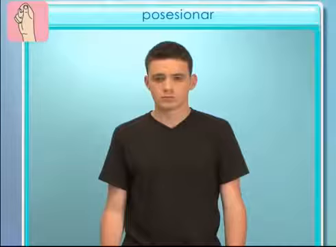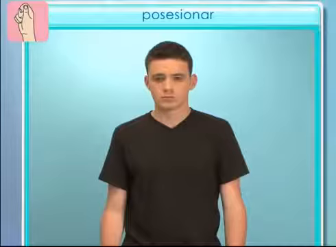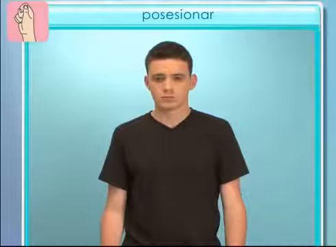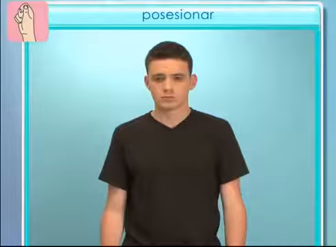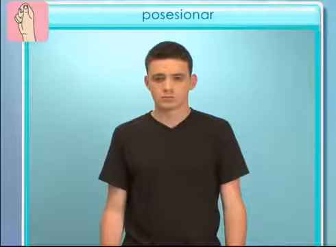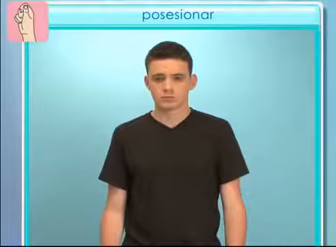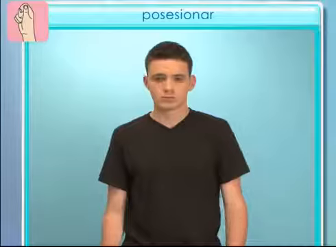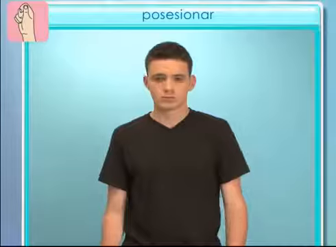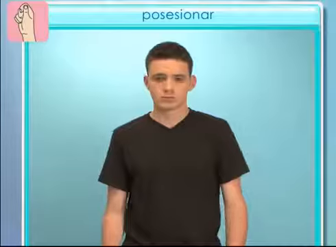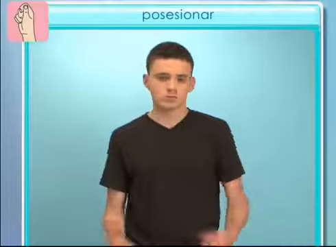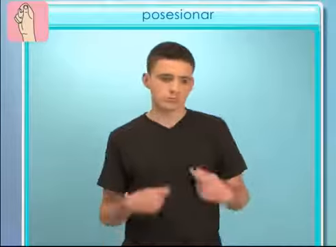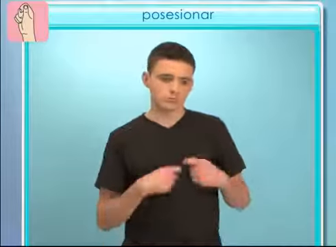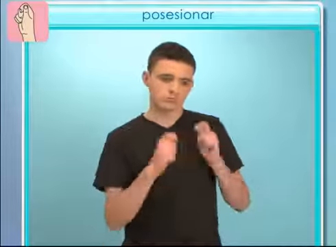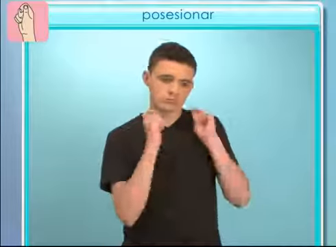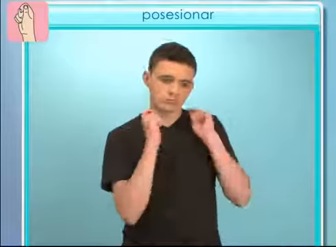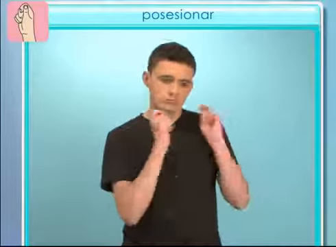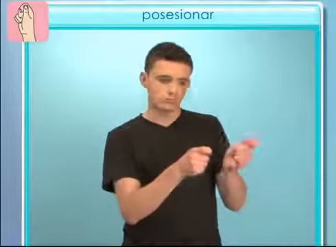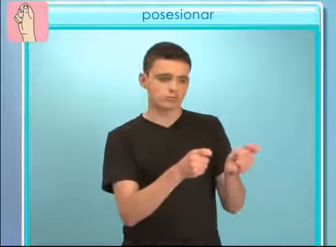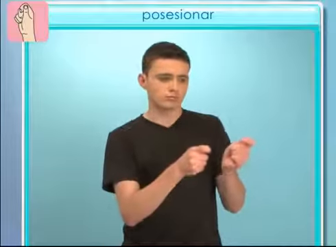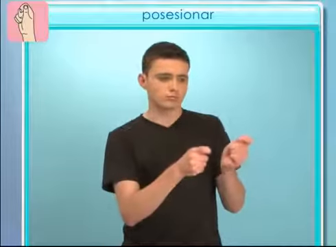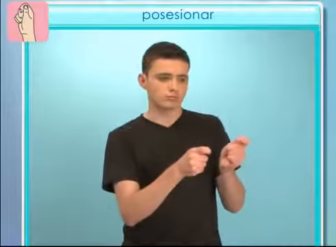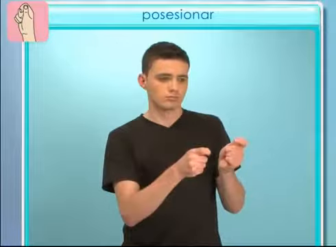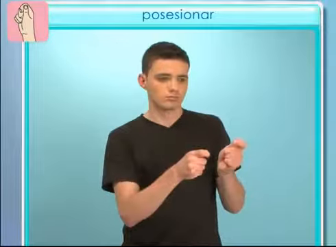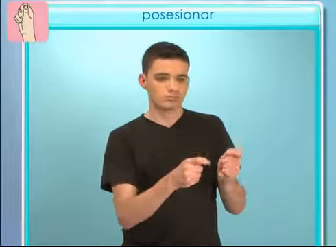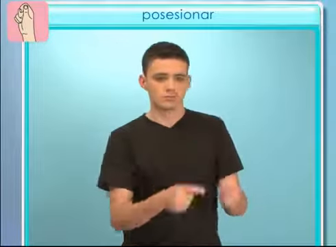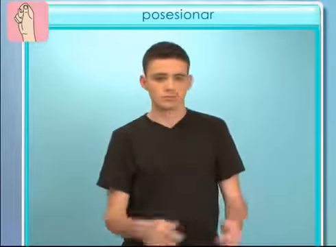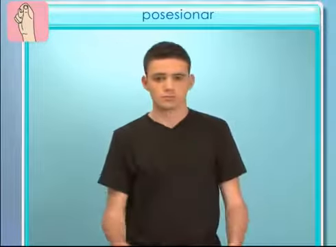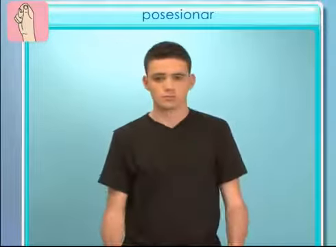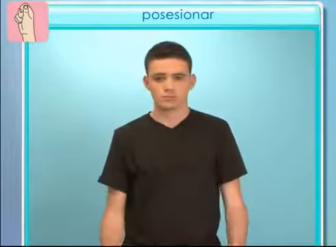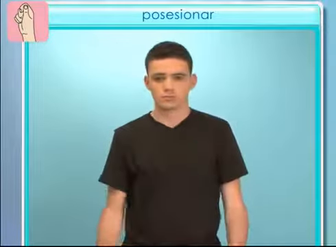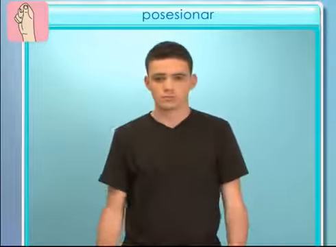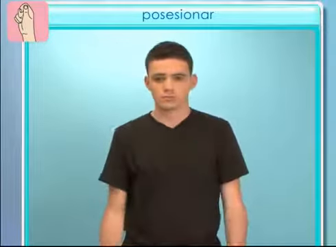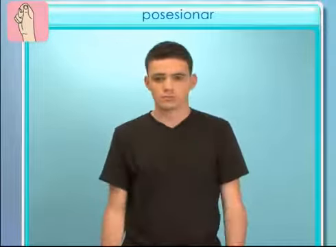Posesionar